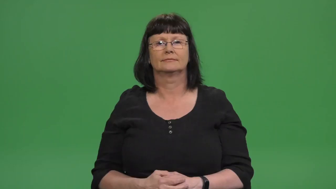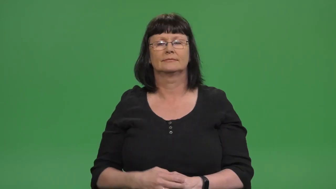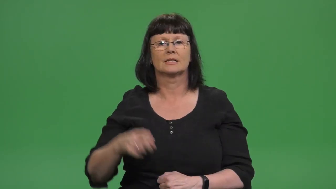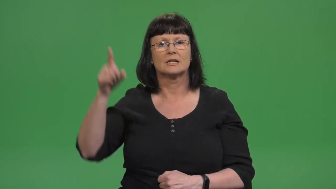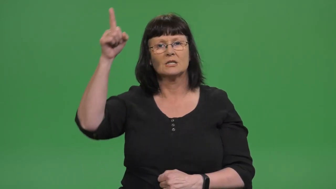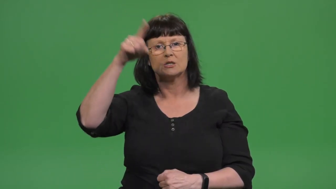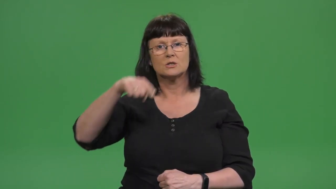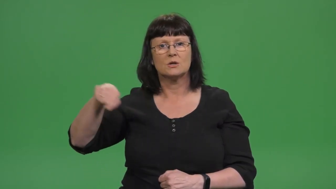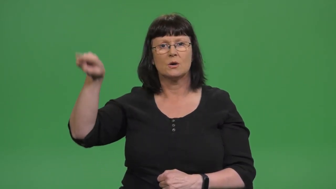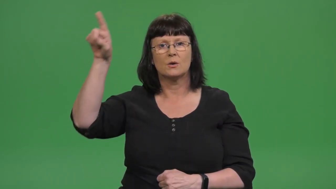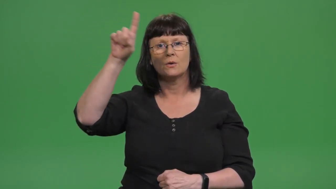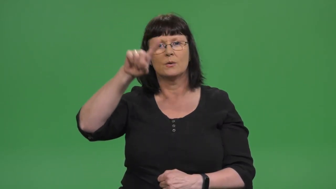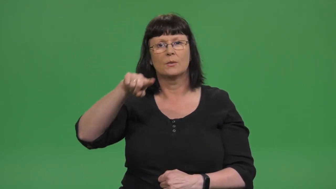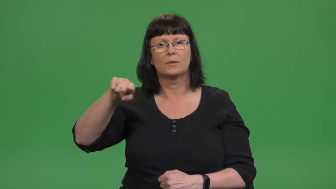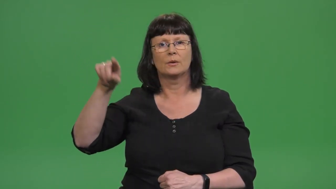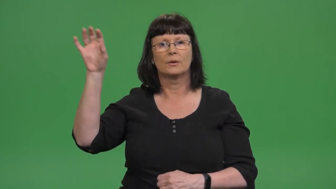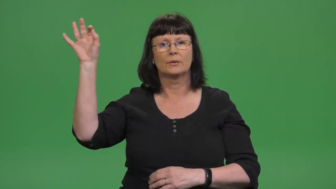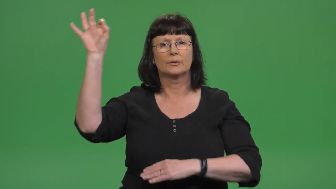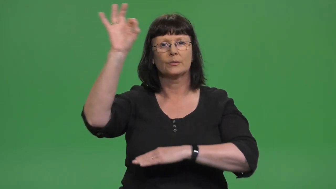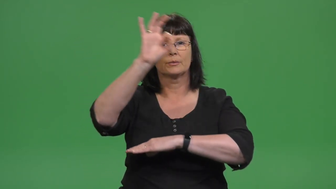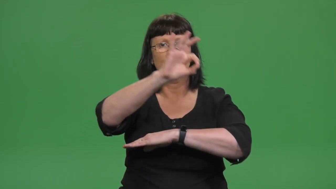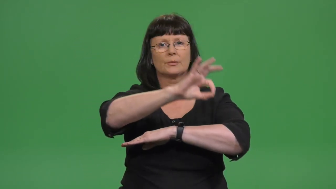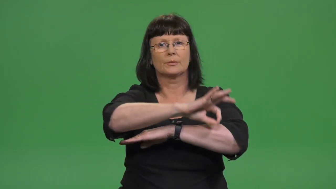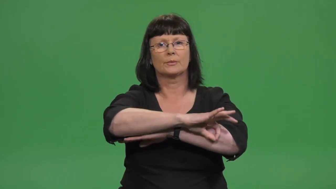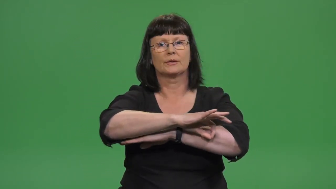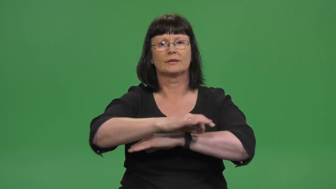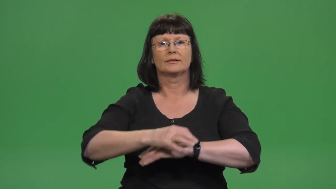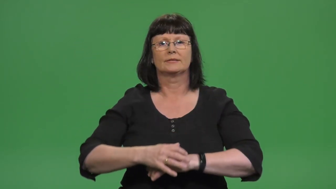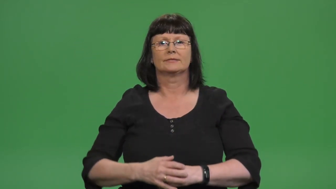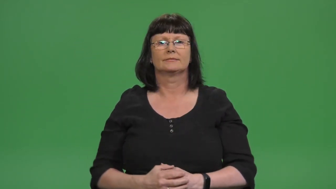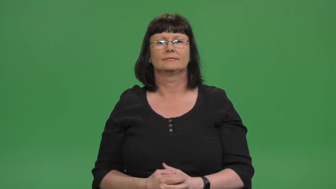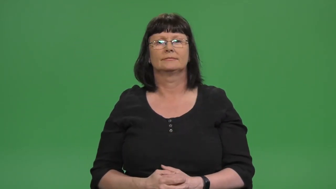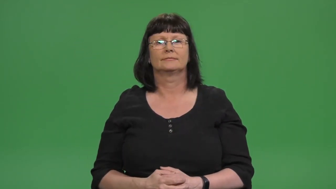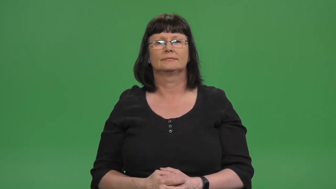Sólsetur